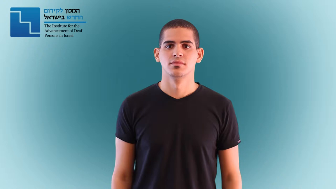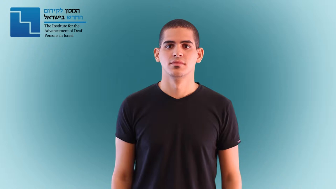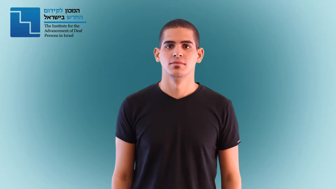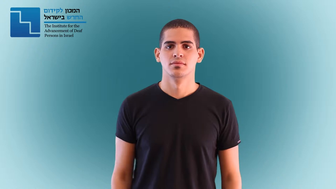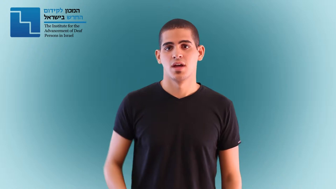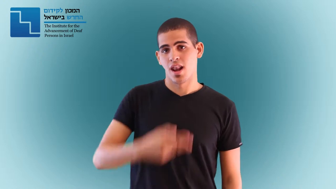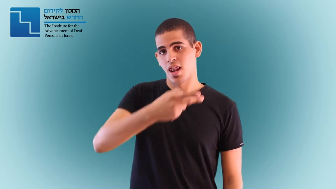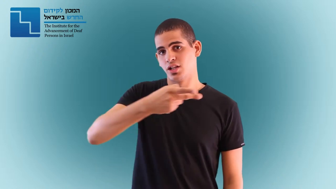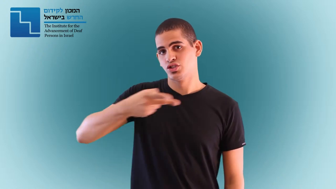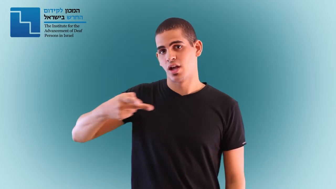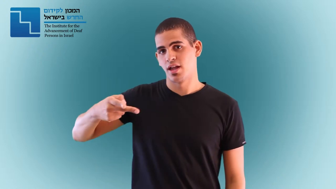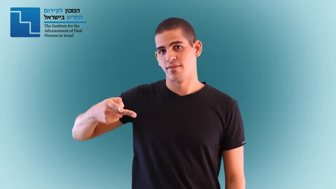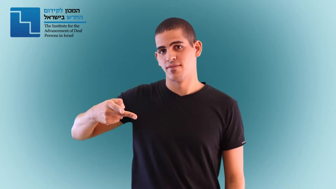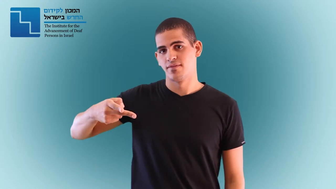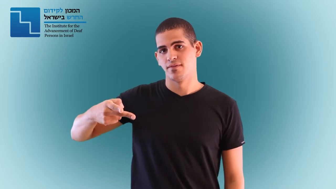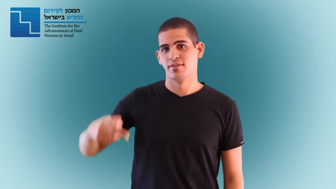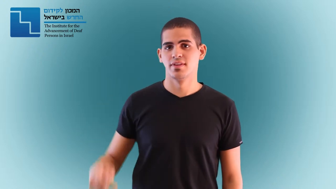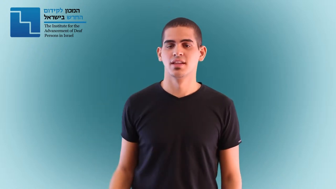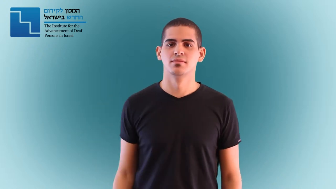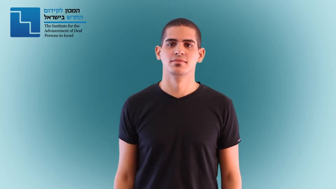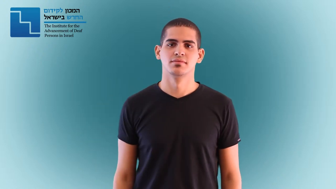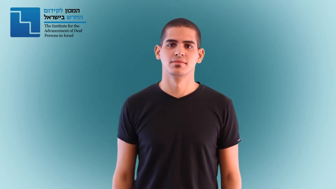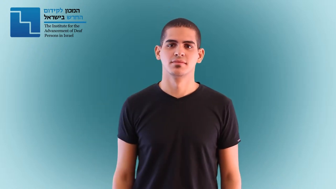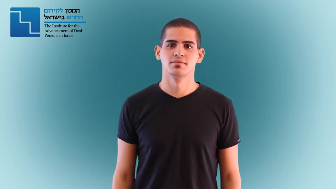לשכב